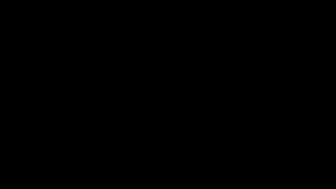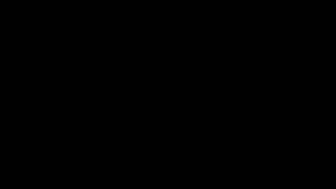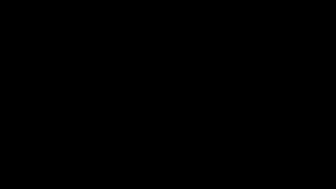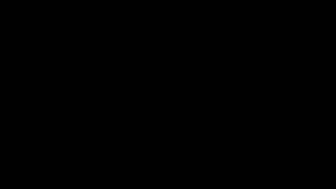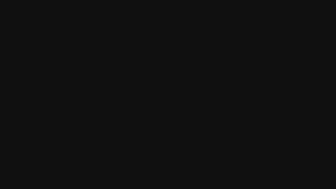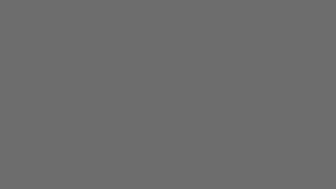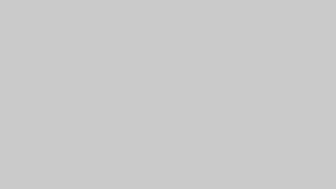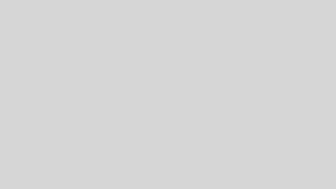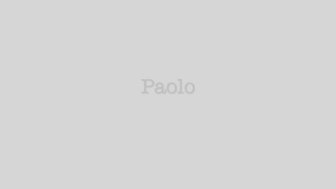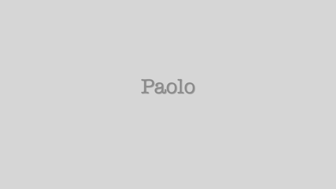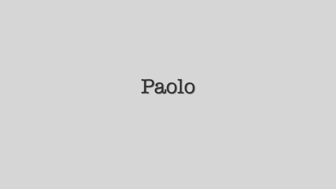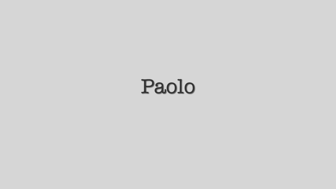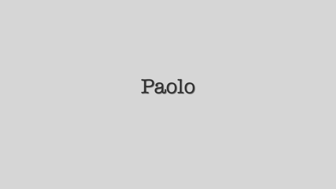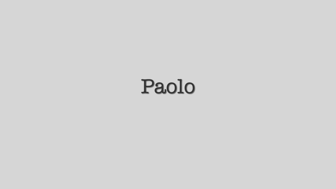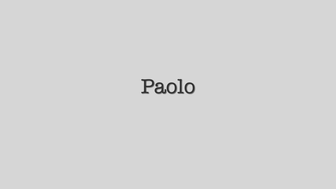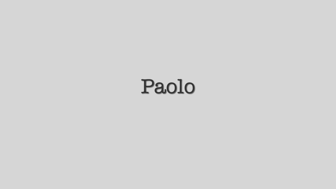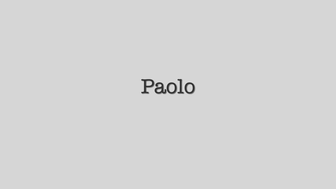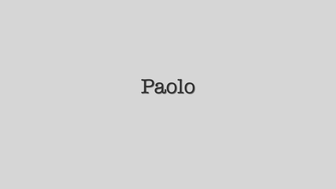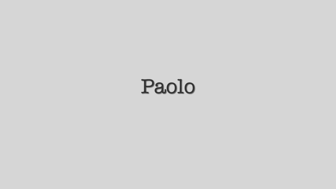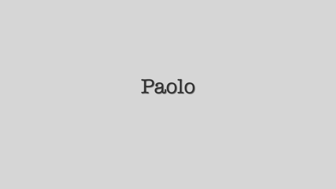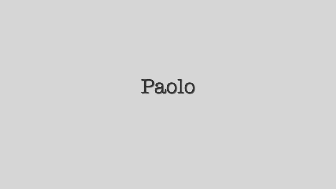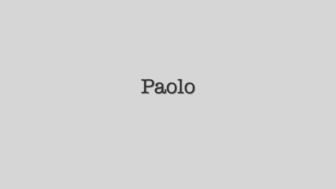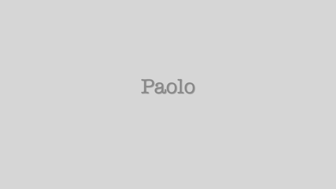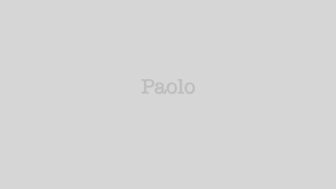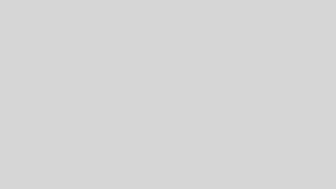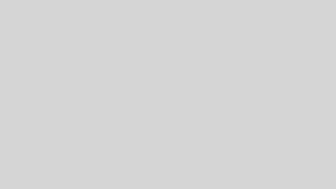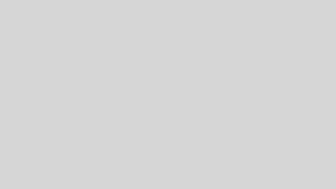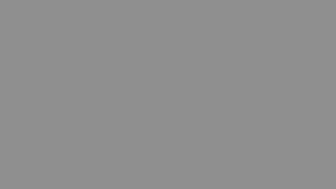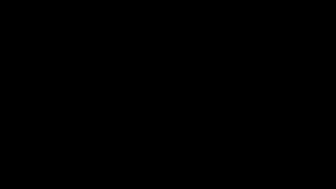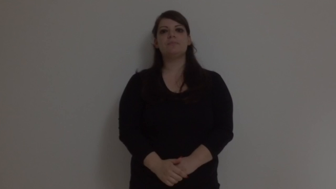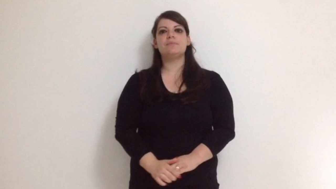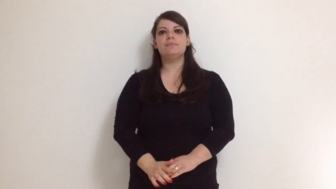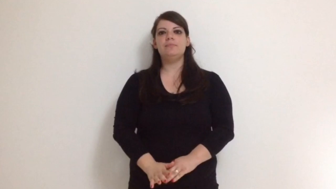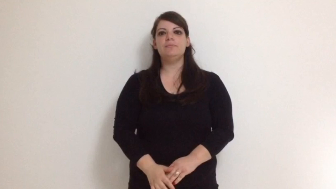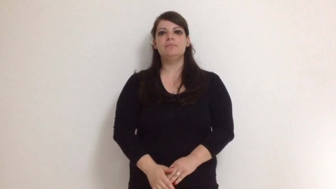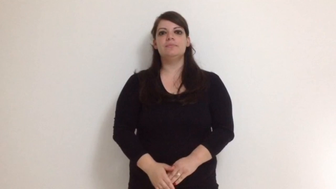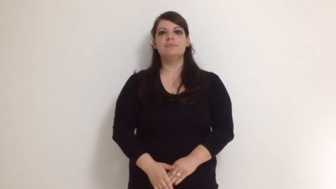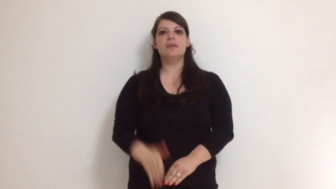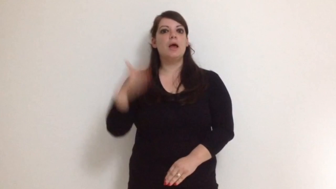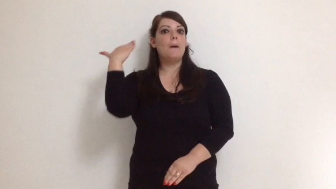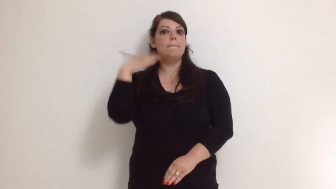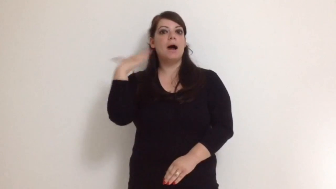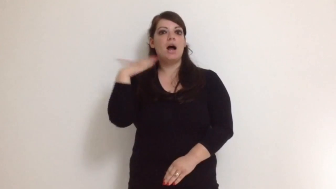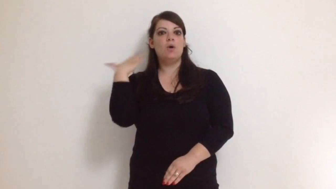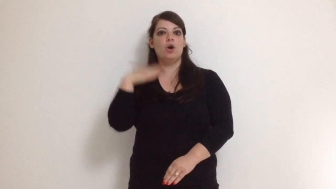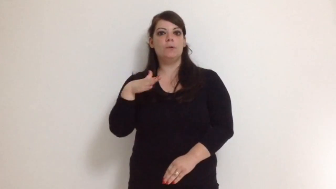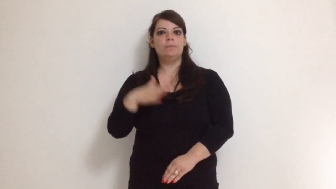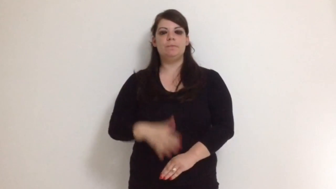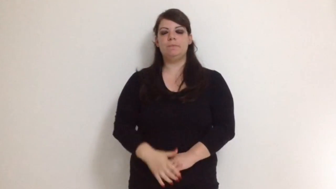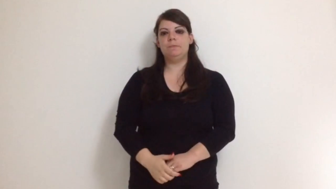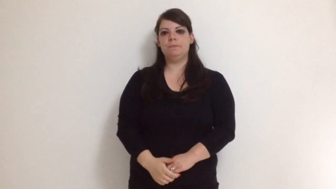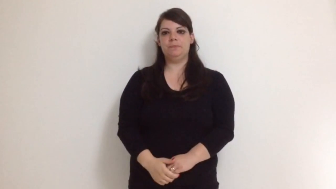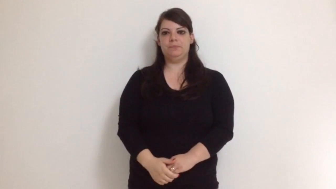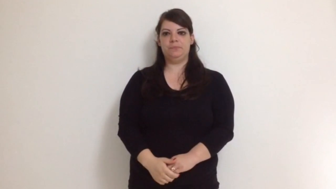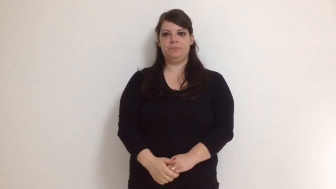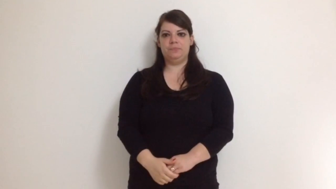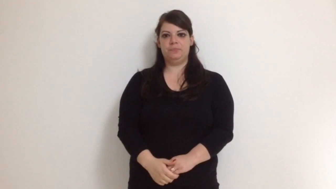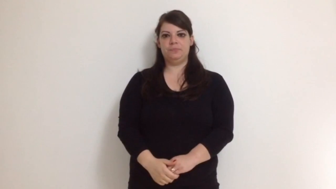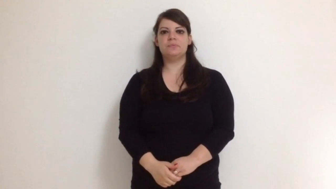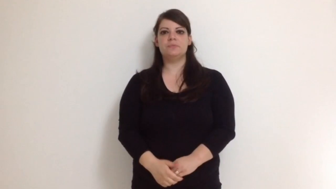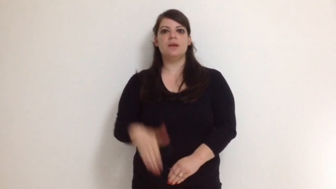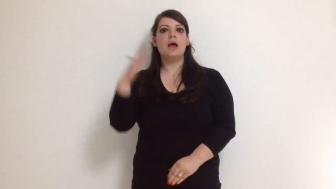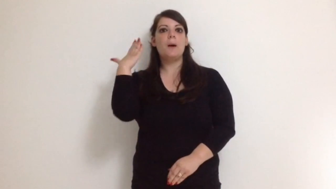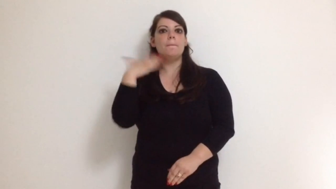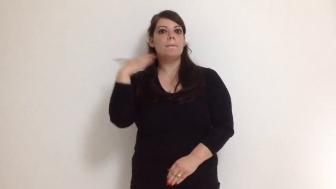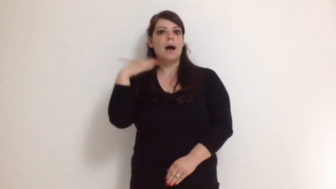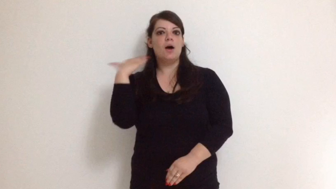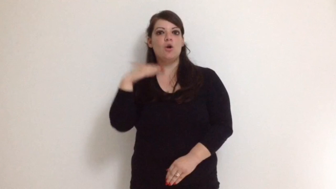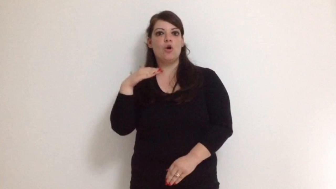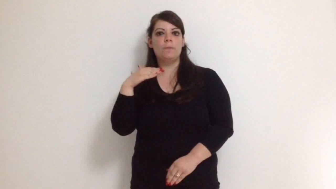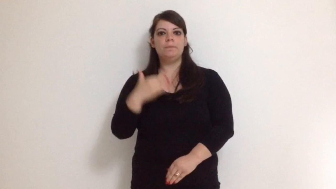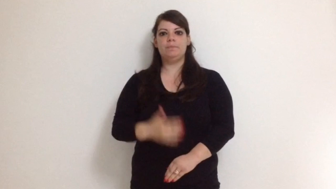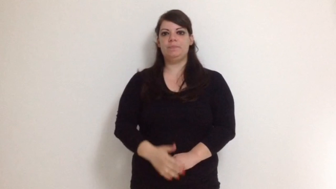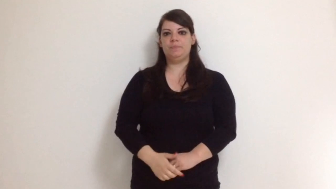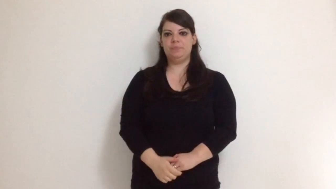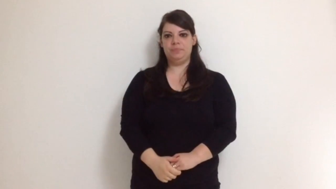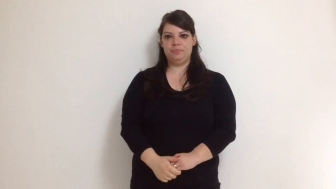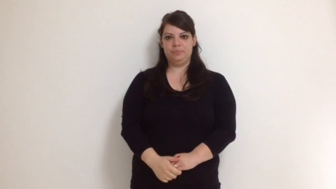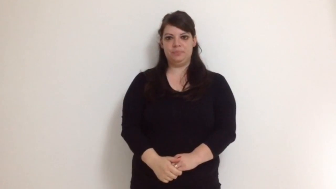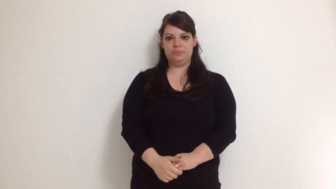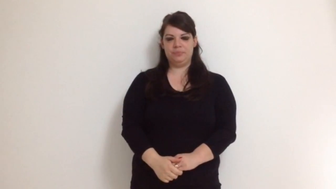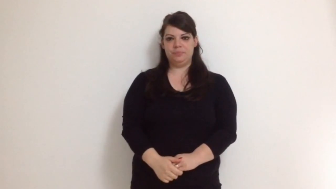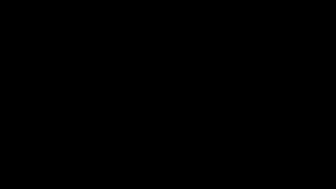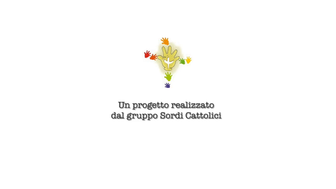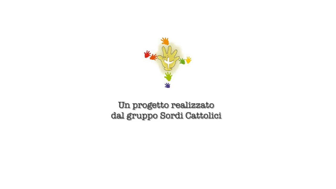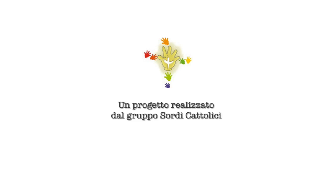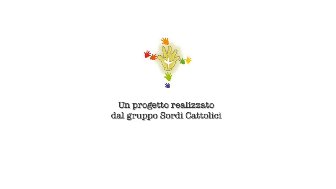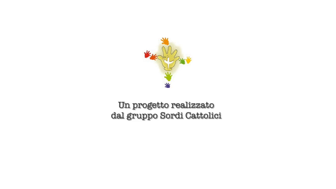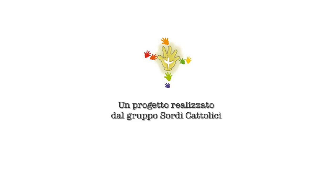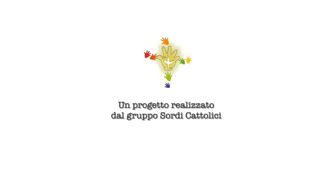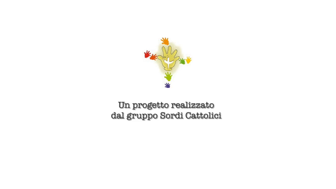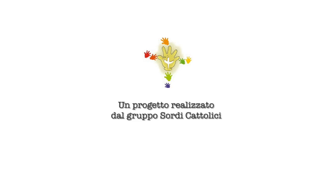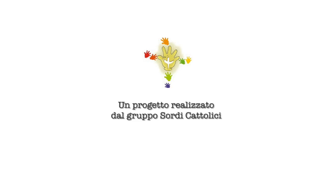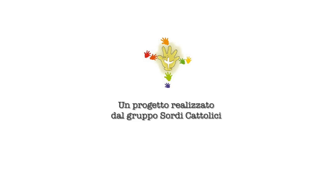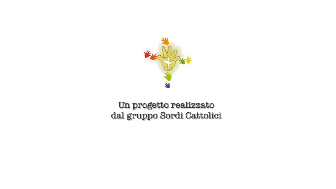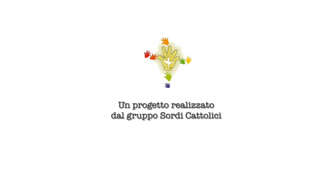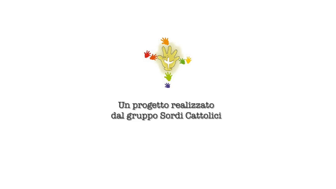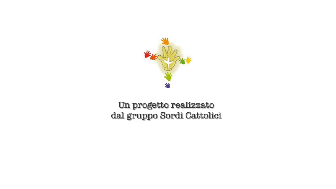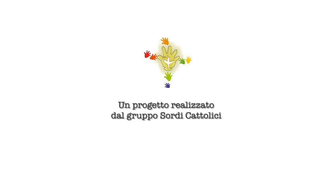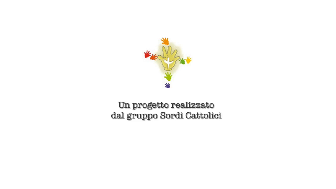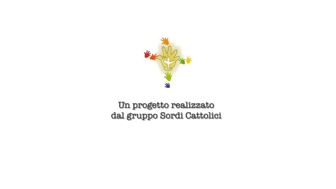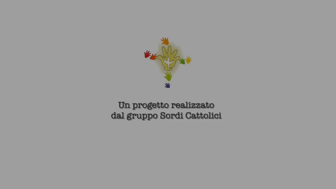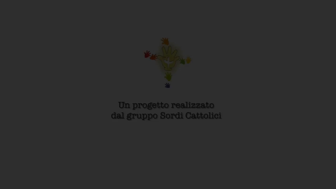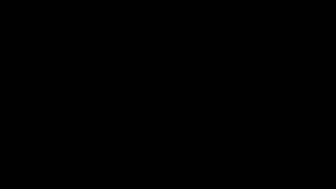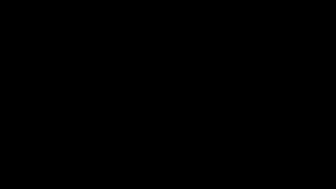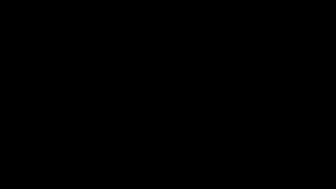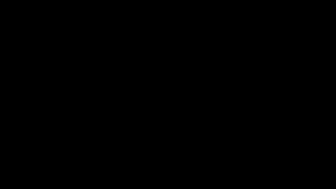Paolo